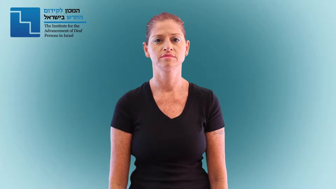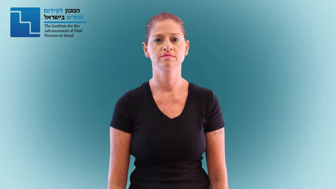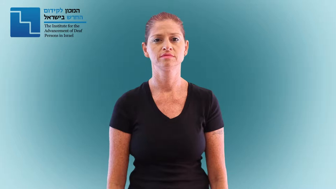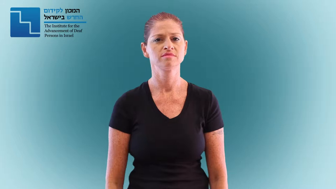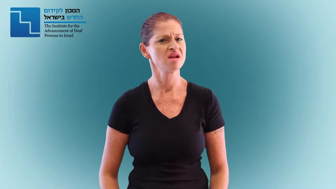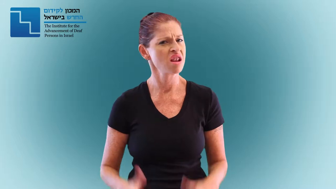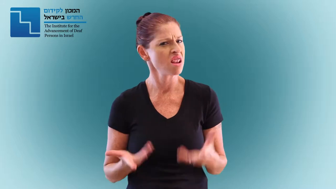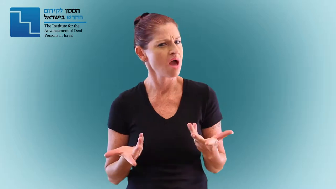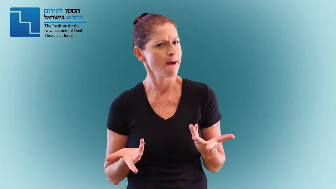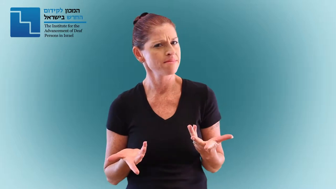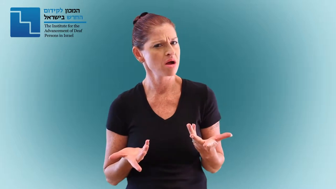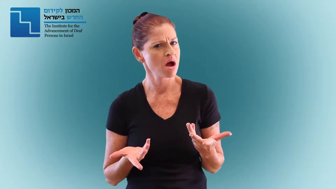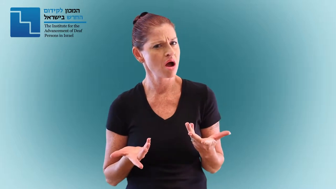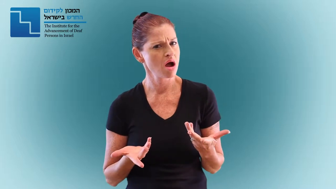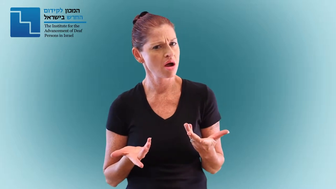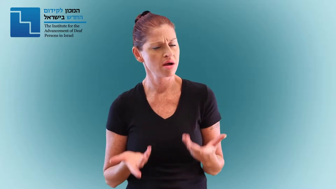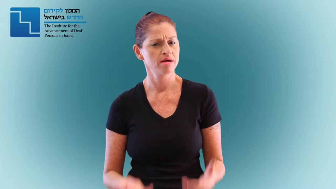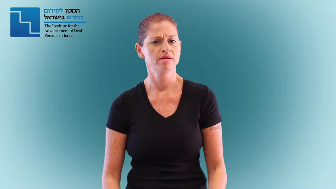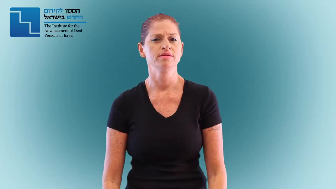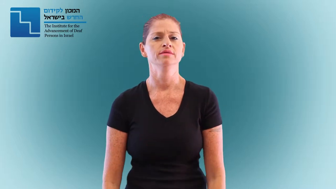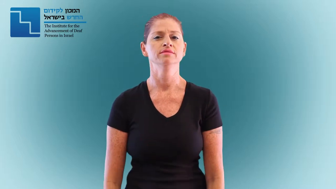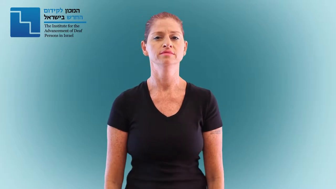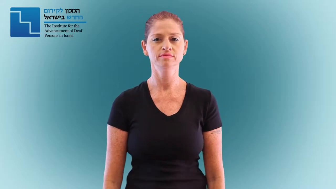למה